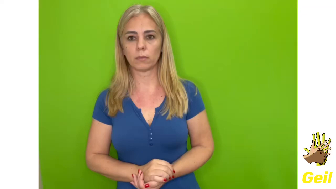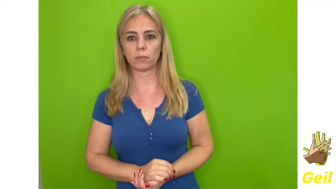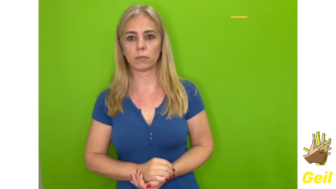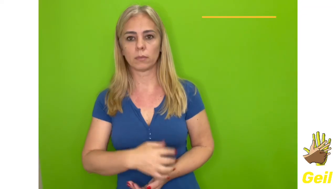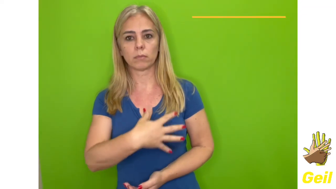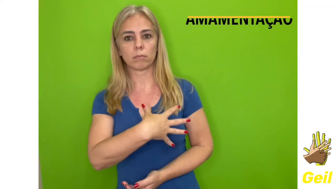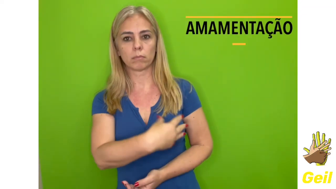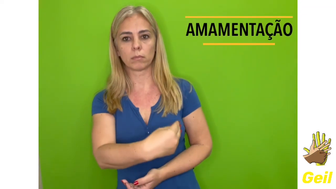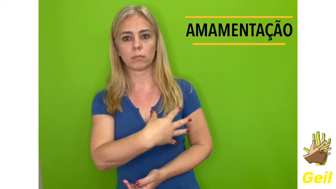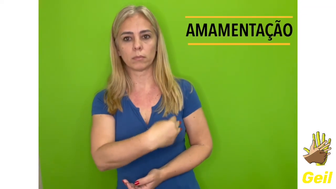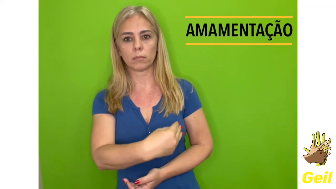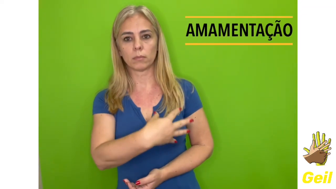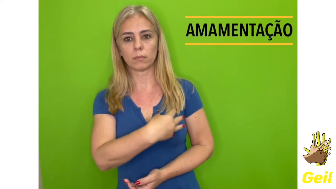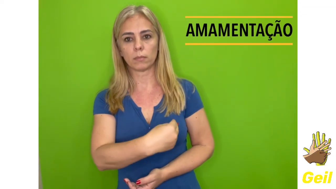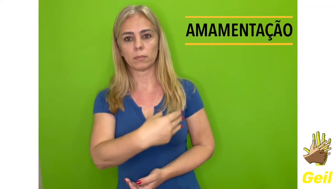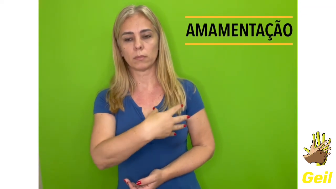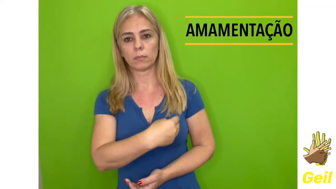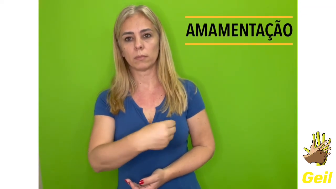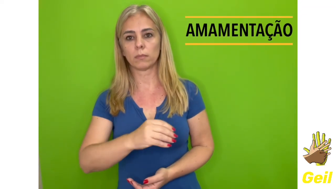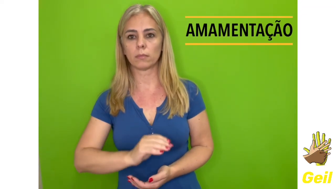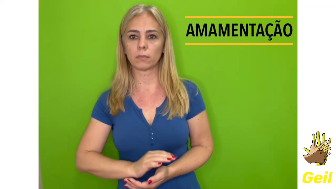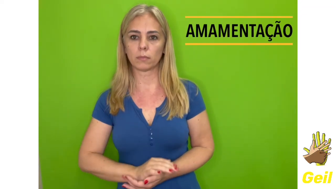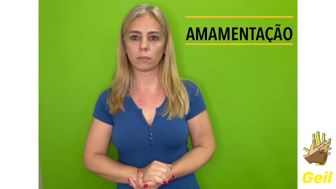Amamentação